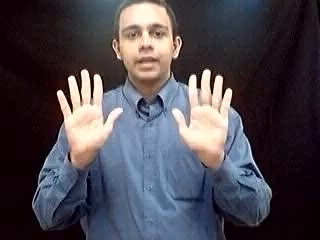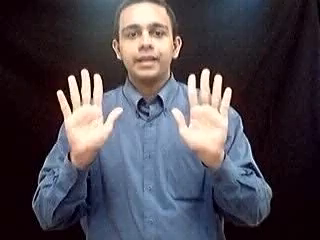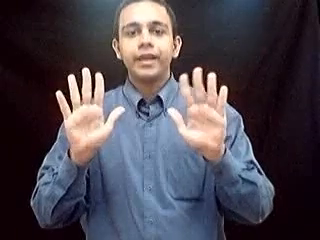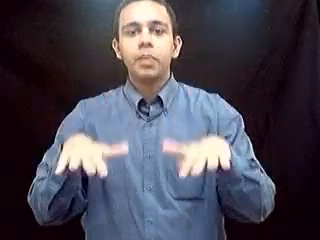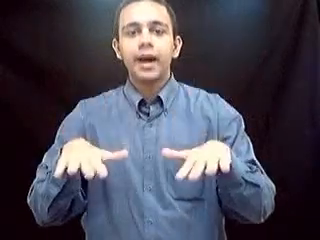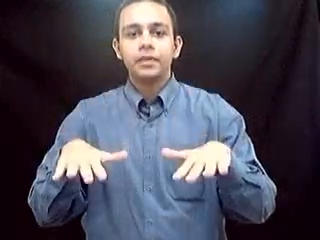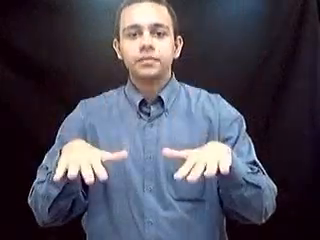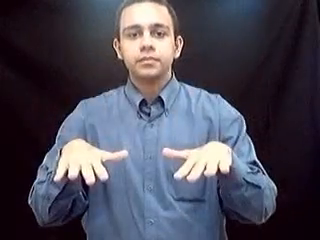derrubar